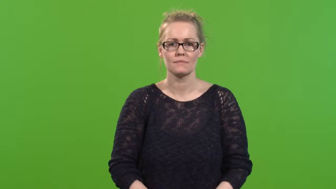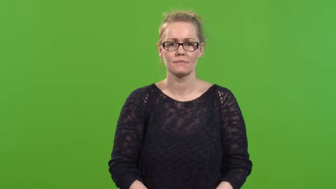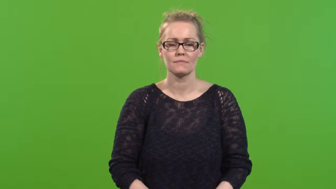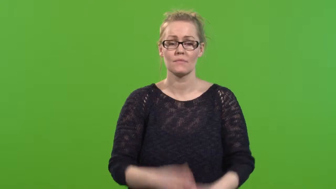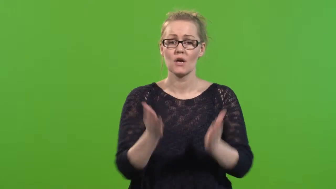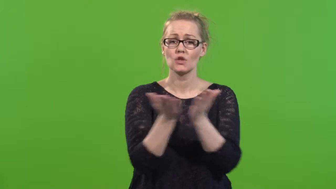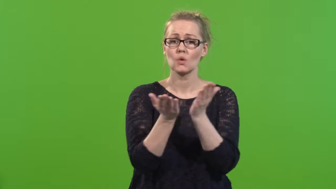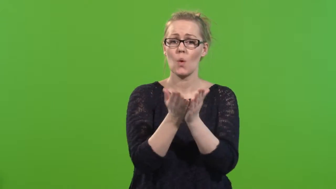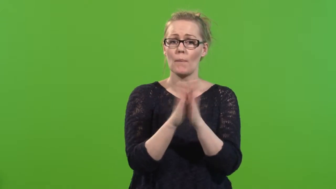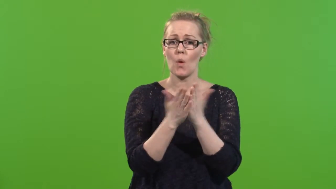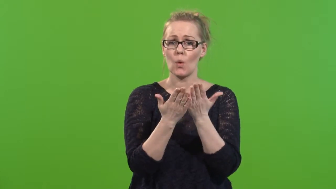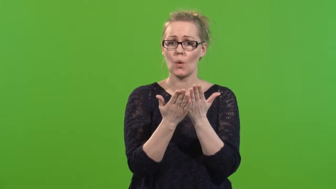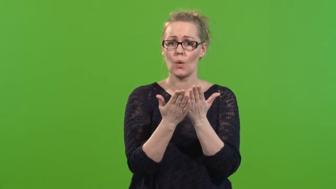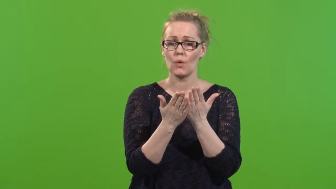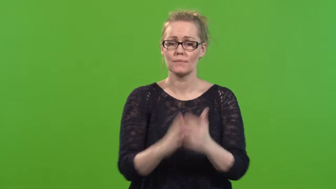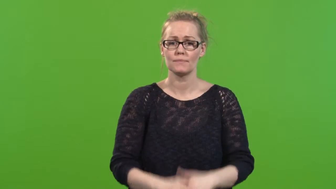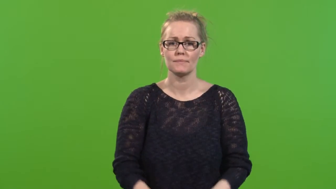Skólabók